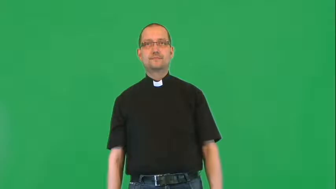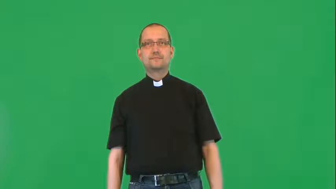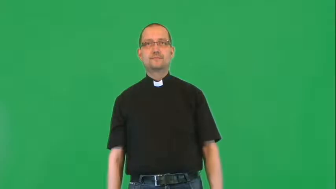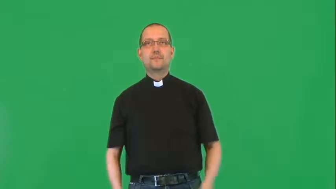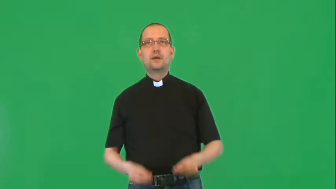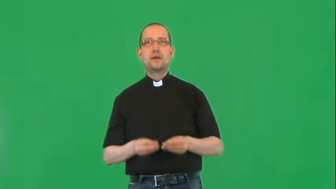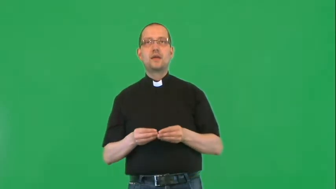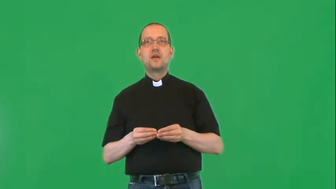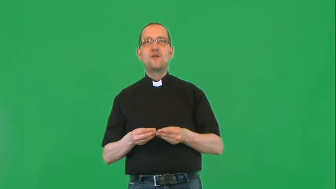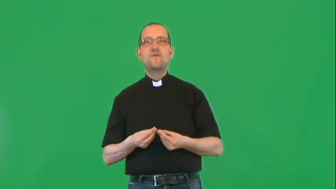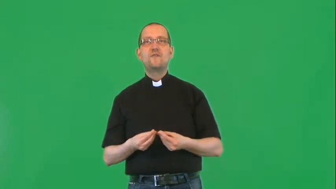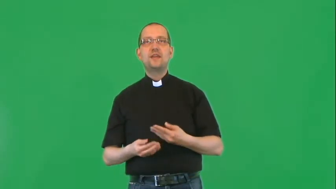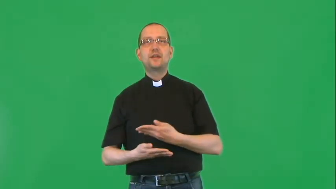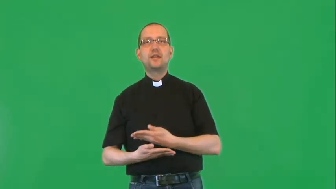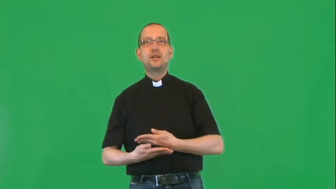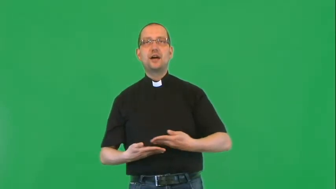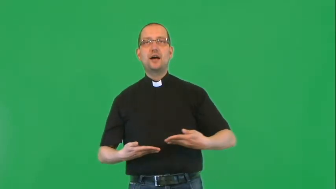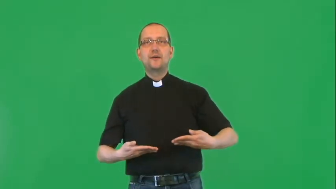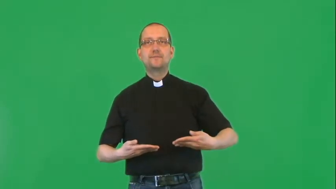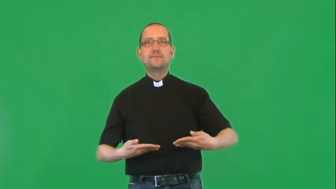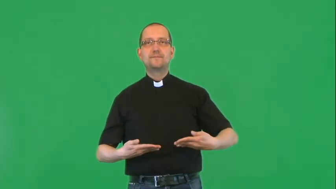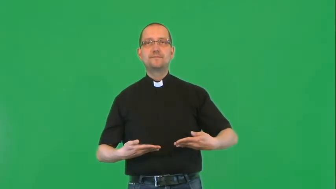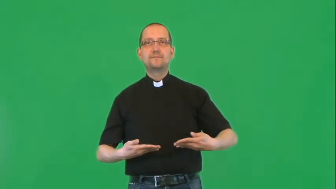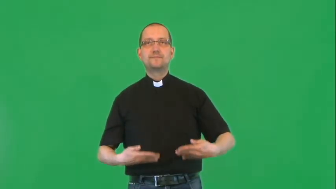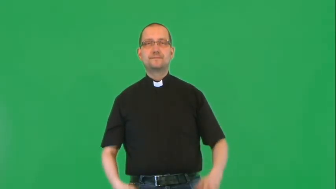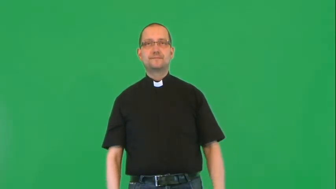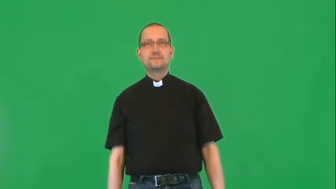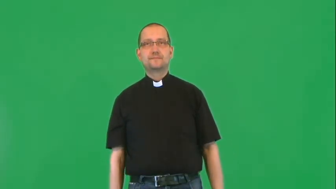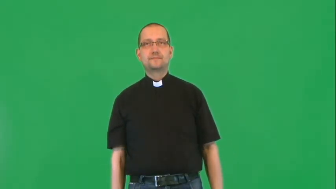Wigilia